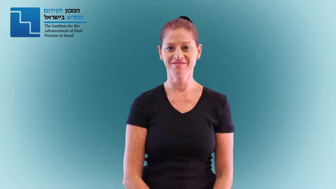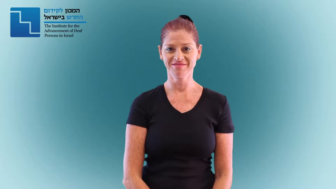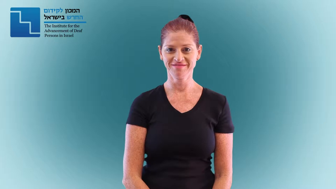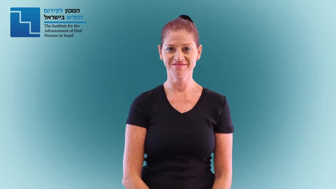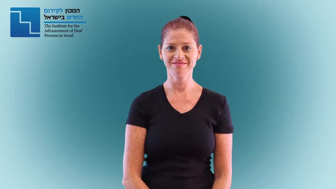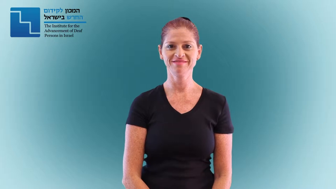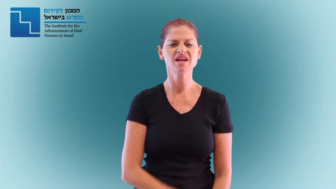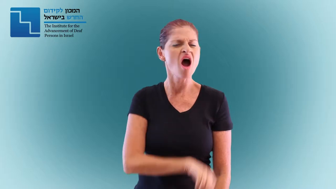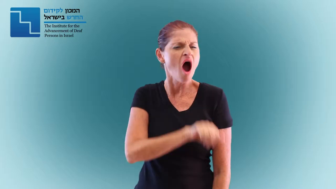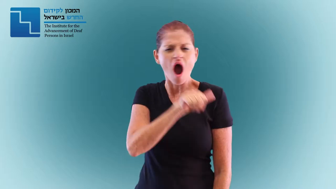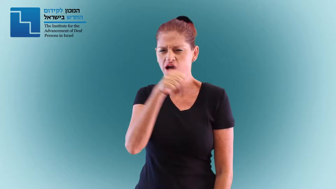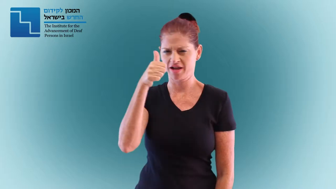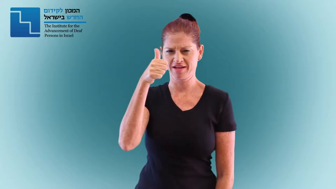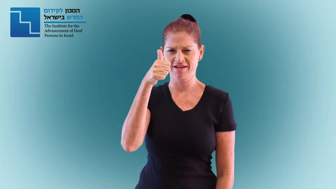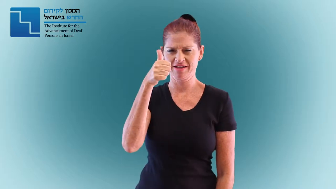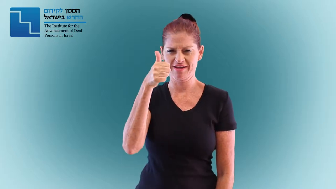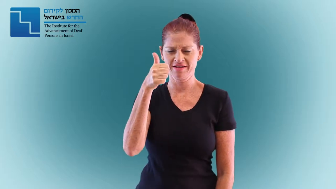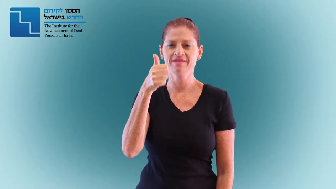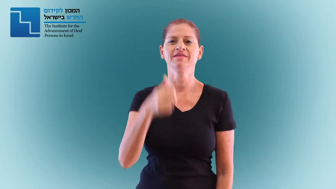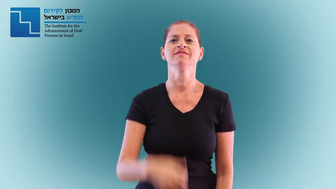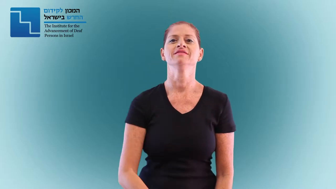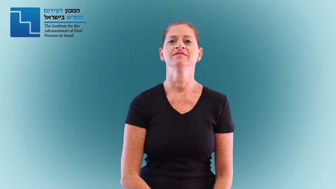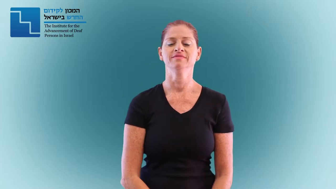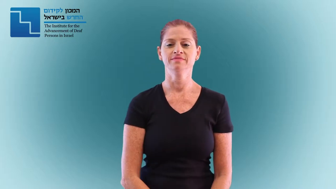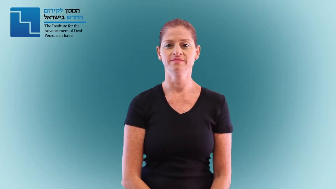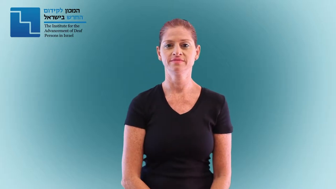ביותר